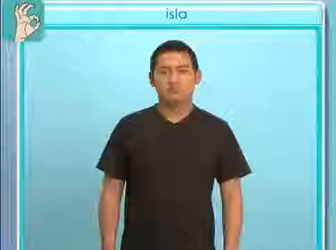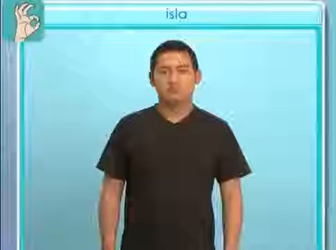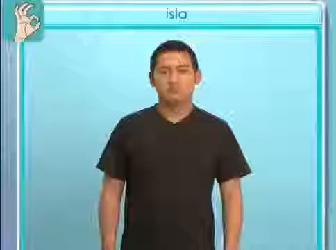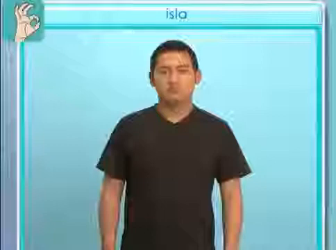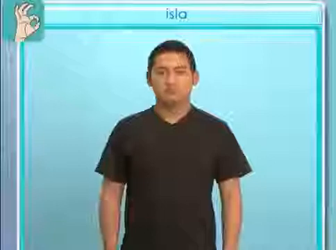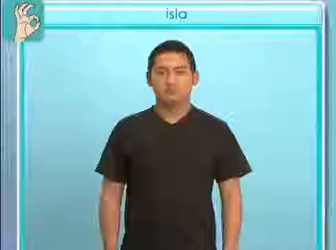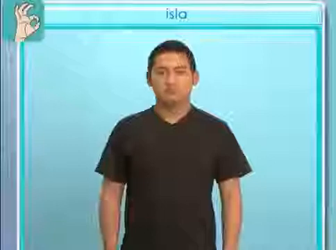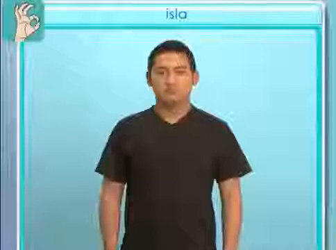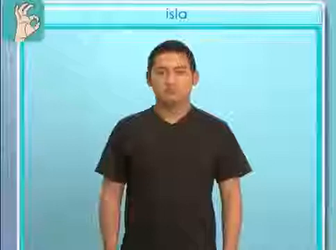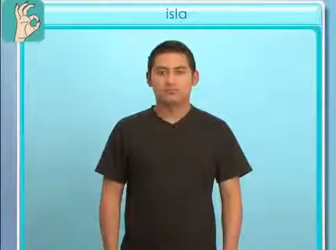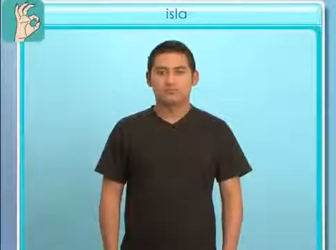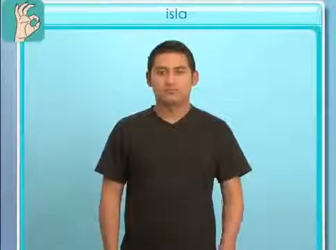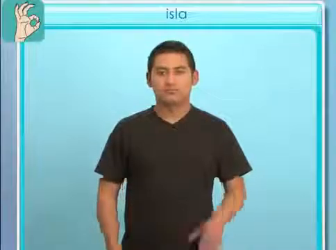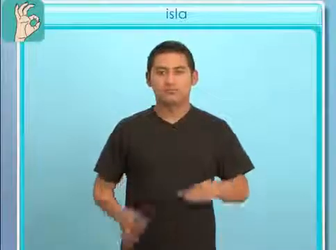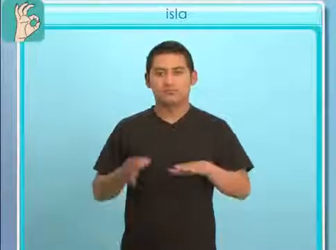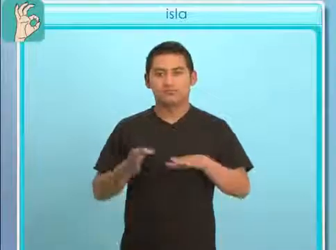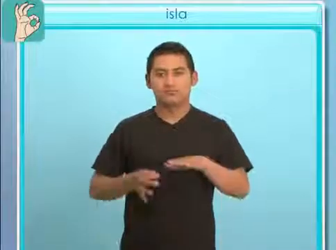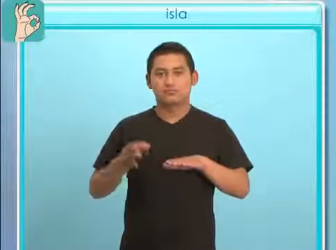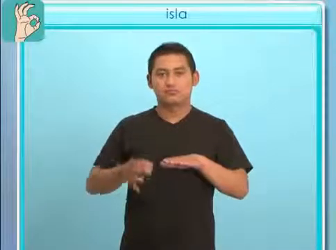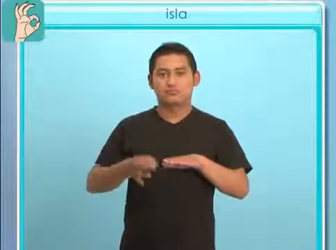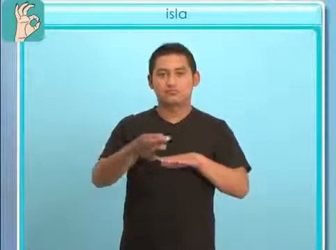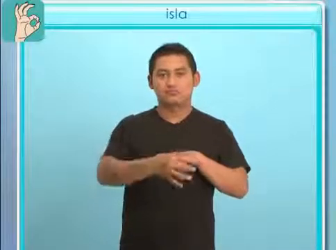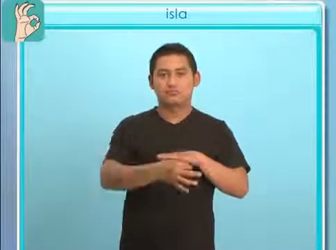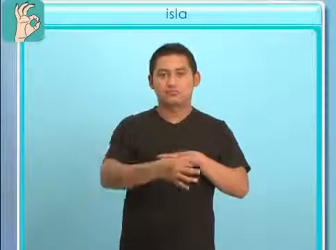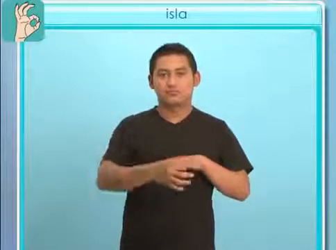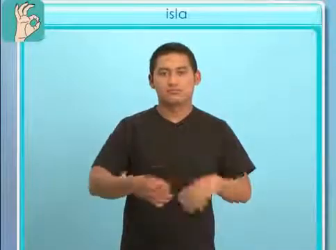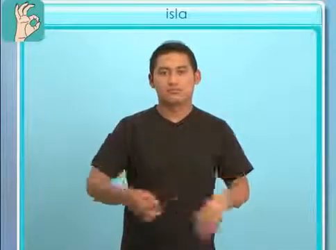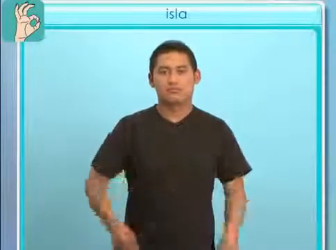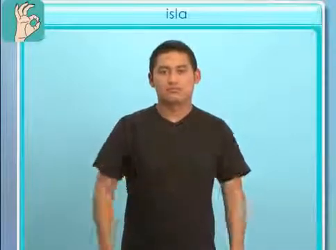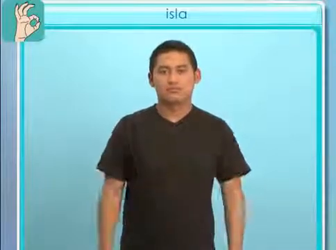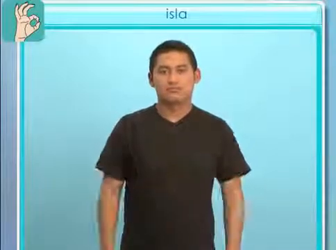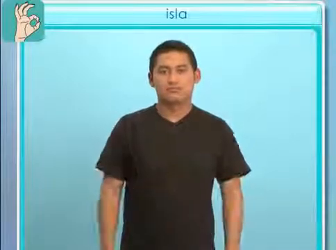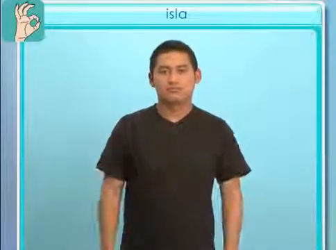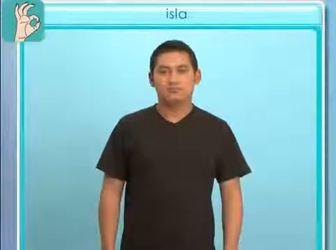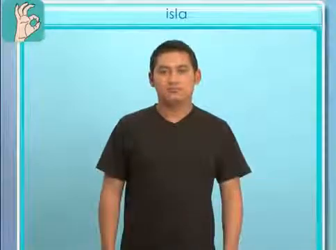ISLA